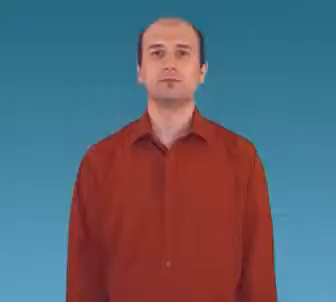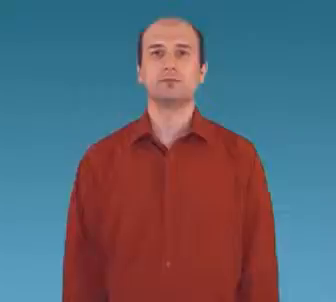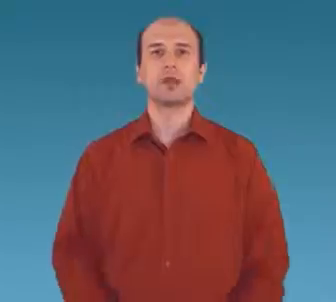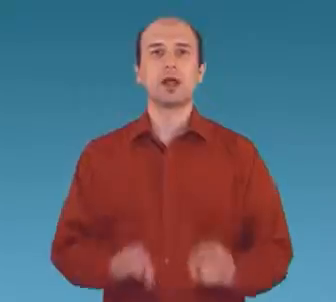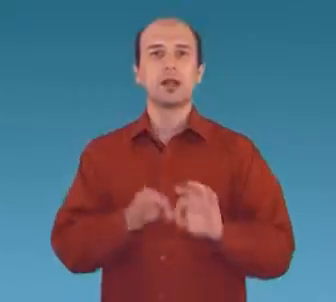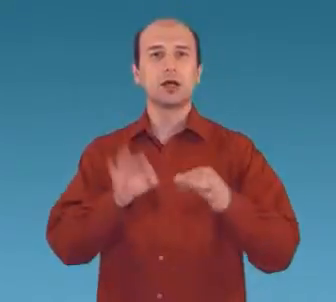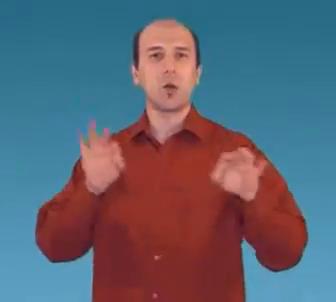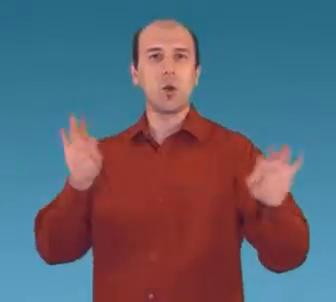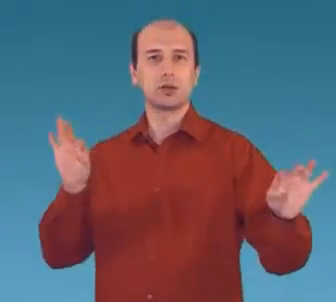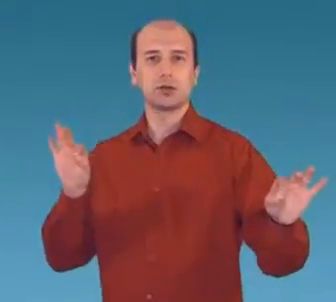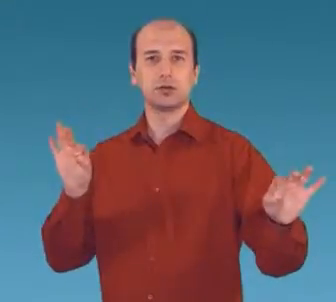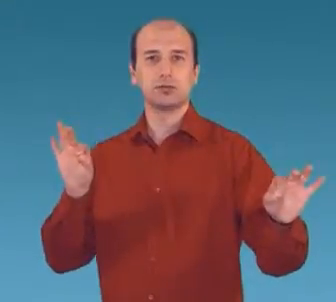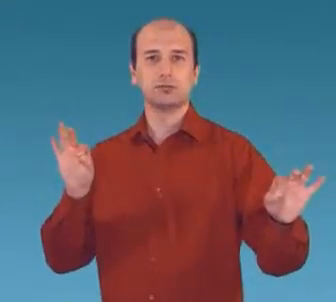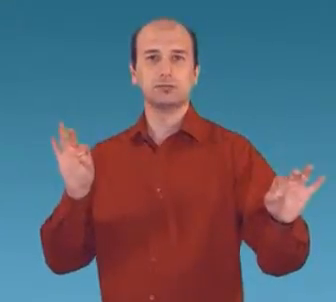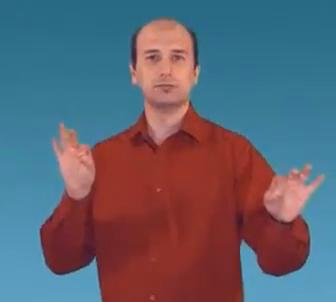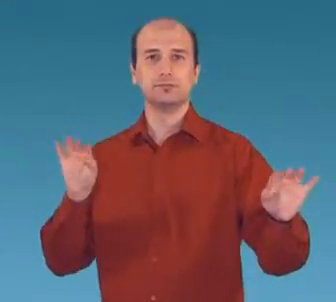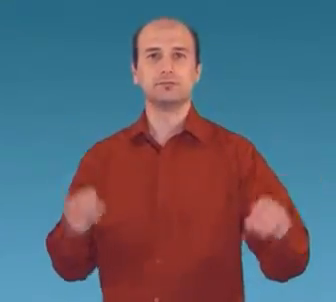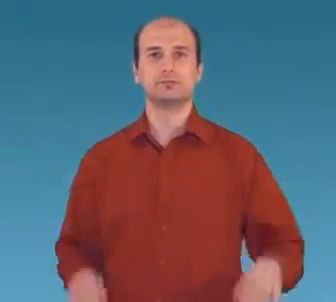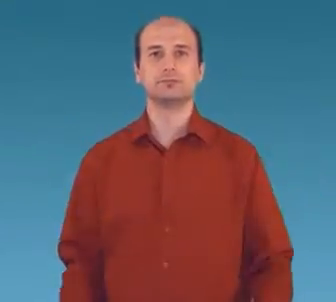Drót